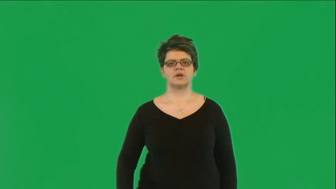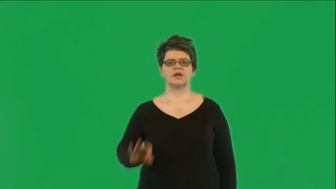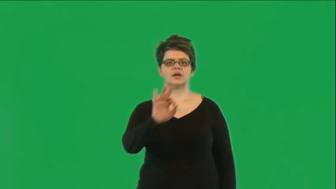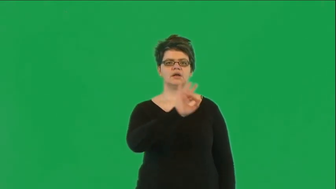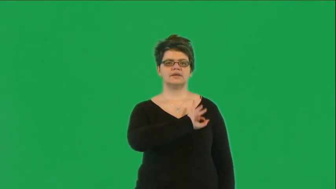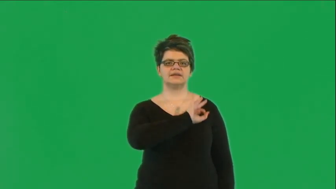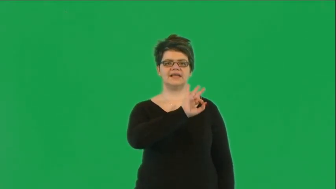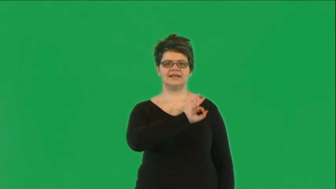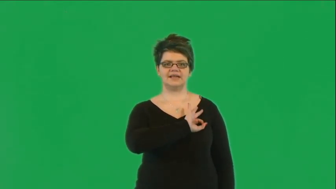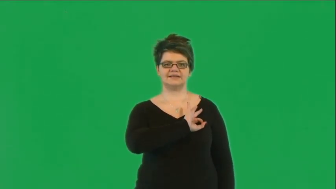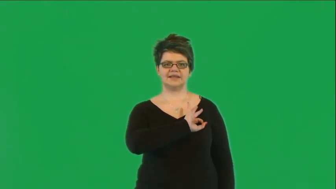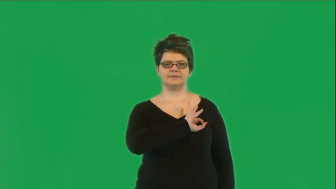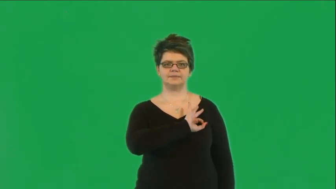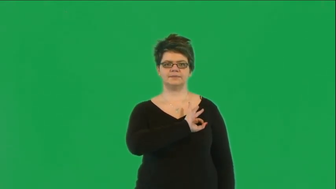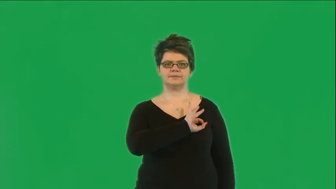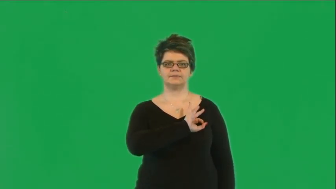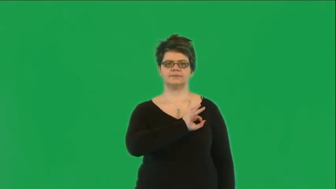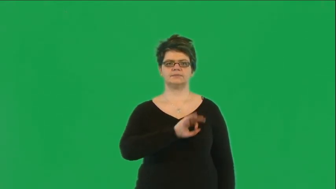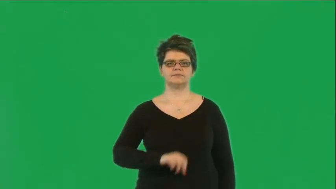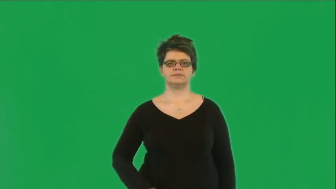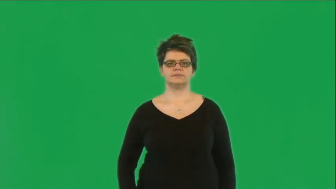delegacja